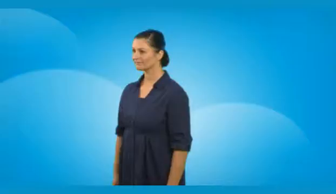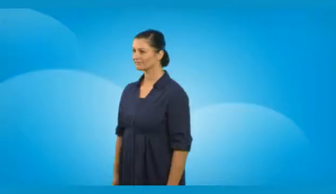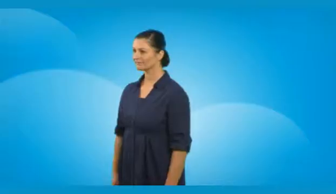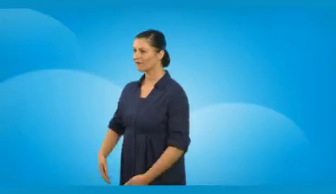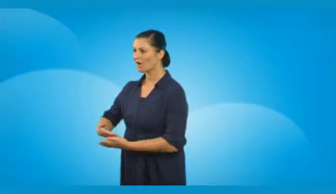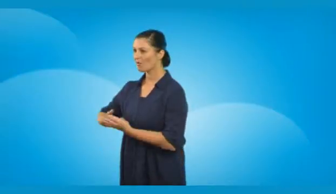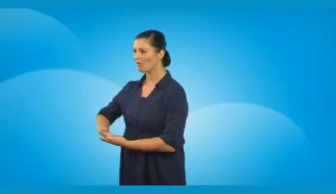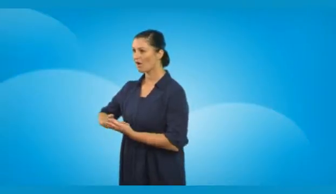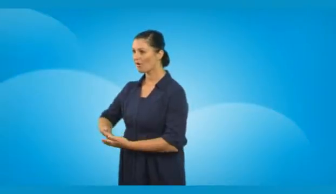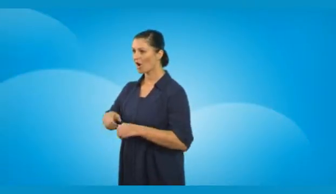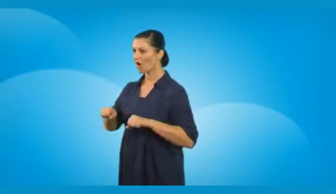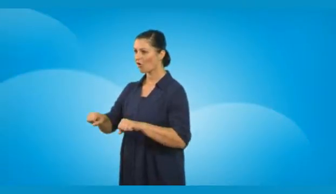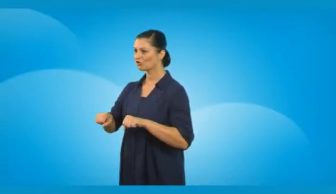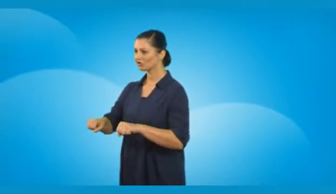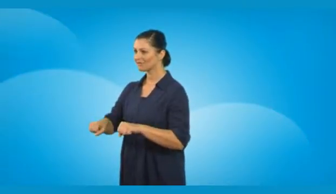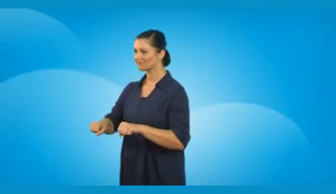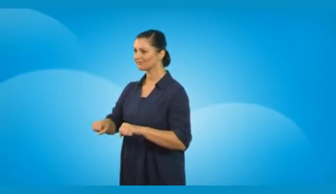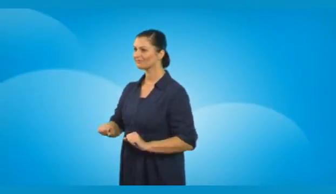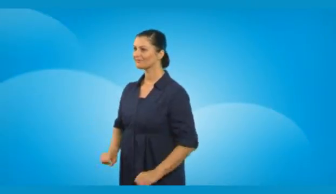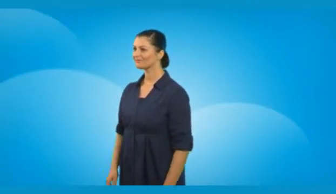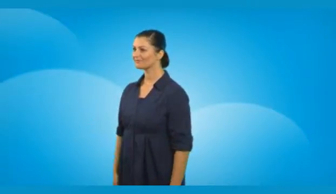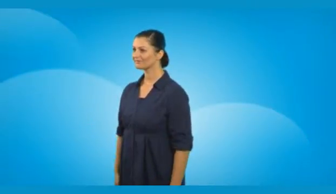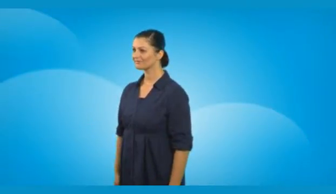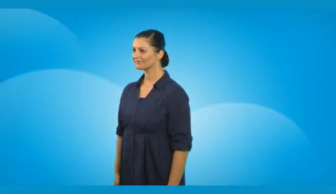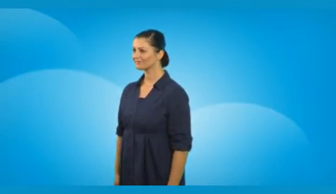Babakocsi